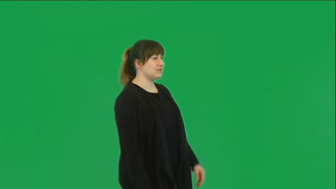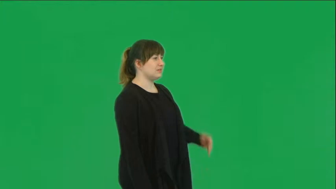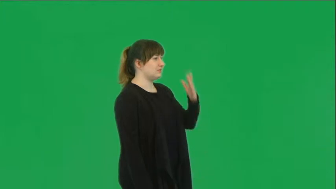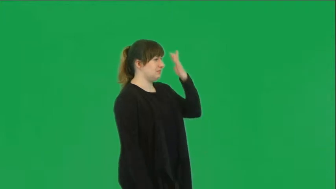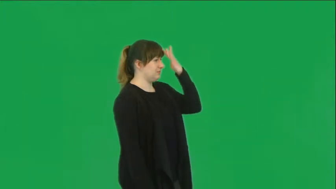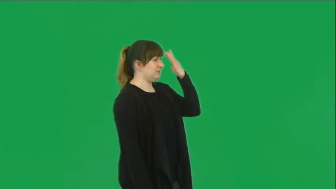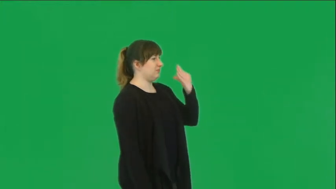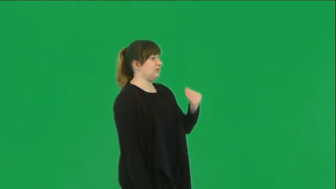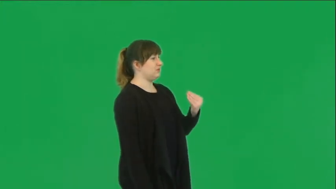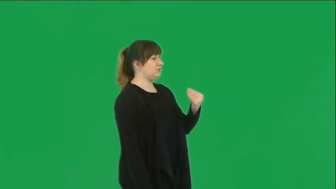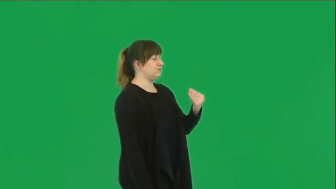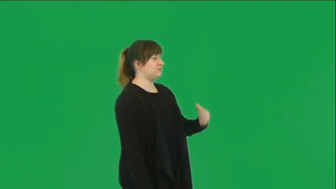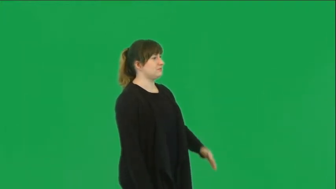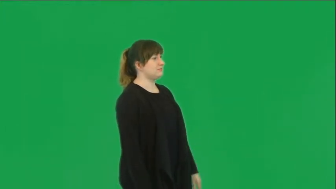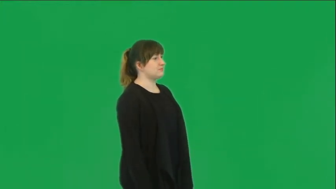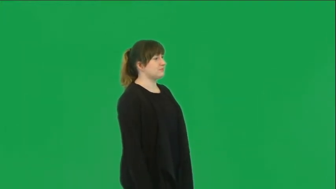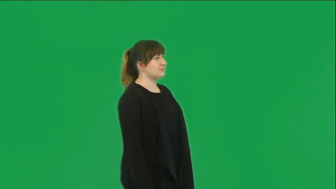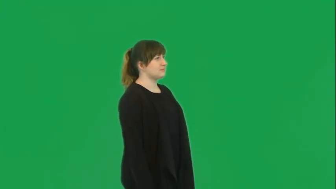wygląd